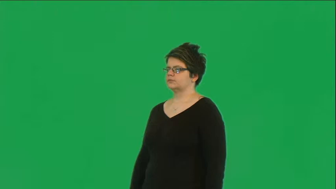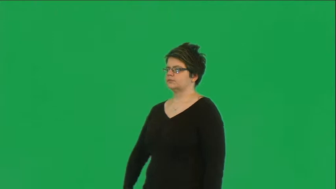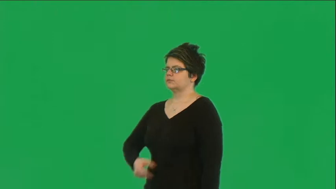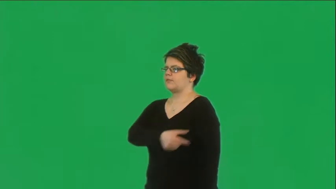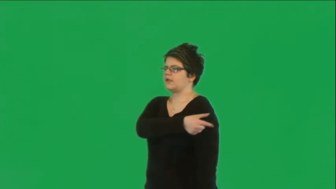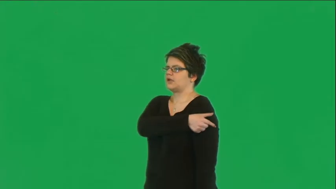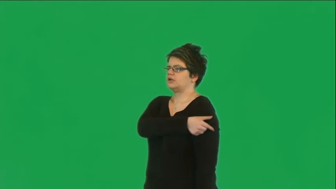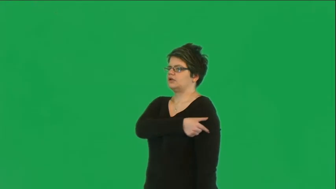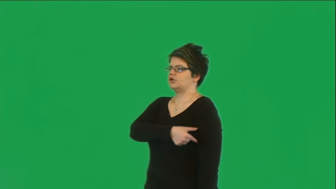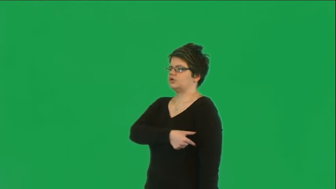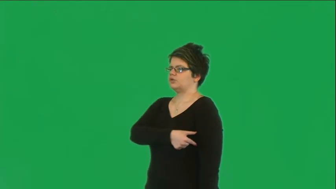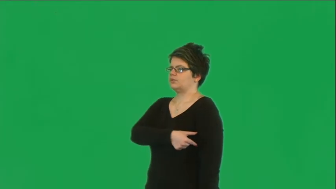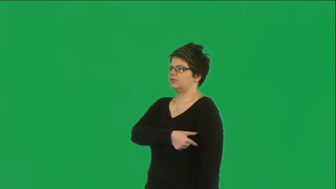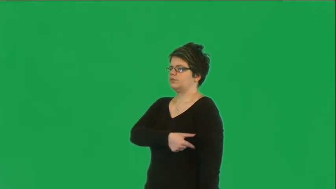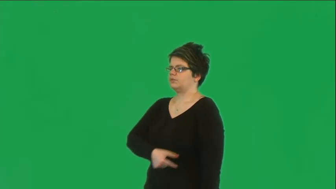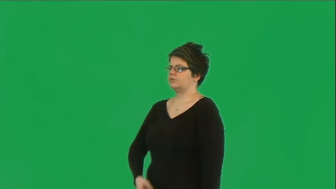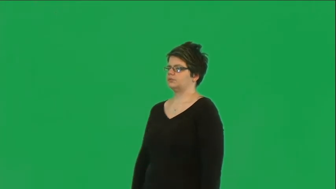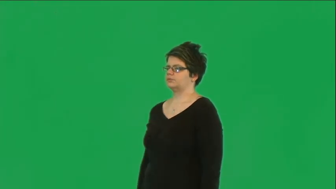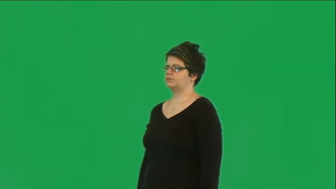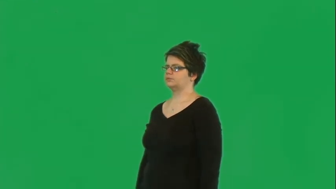dyżur